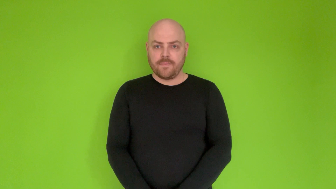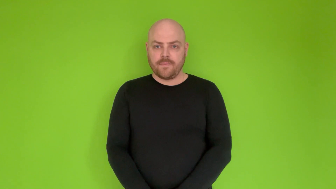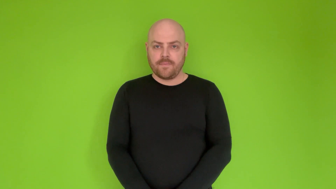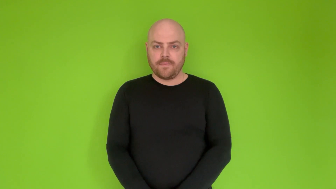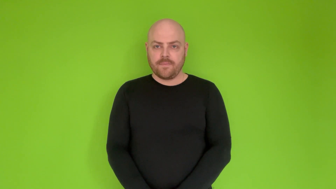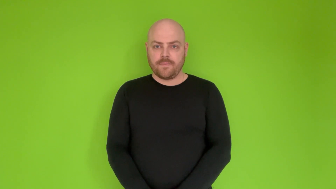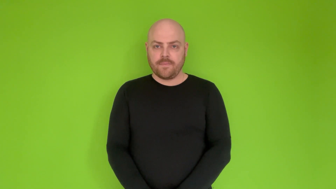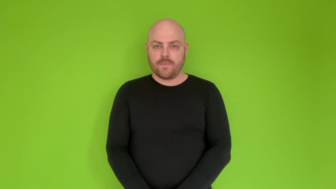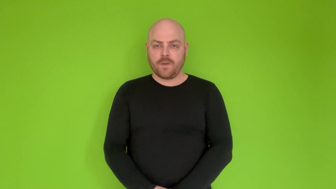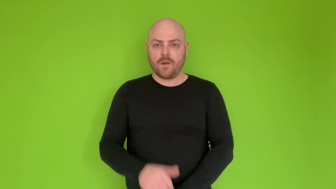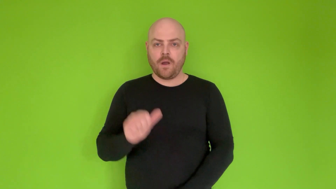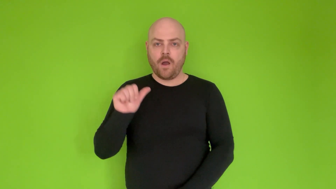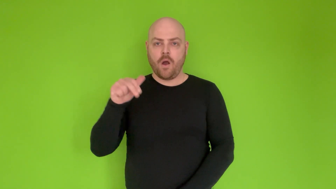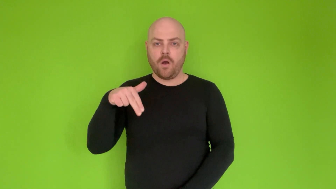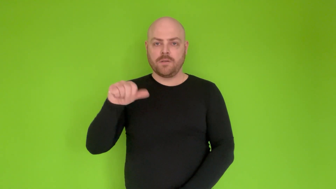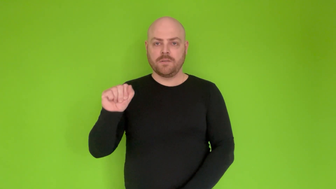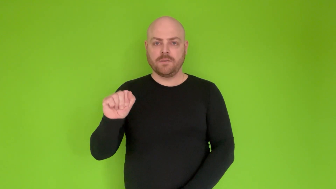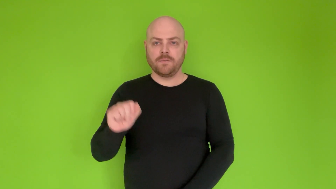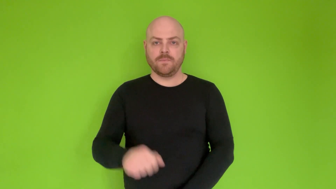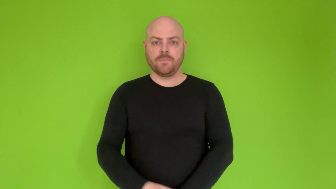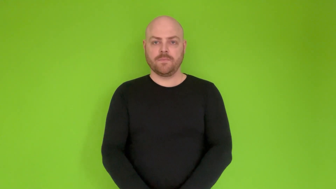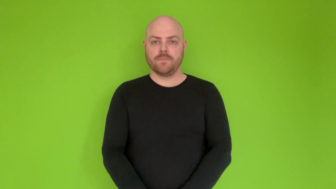Ans